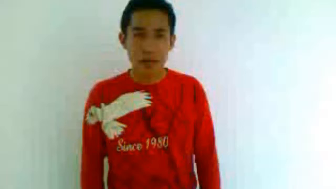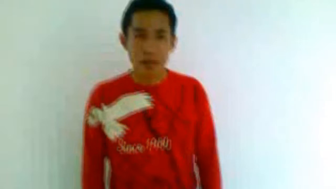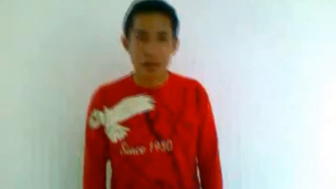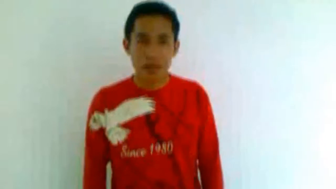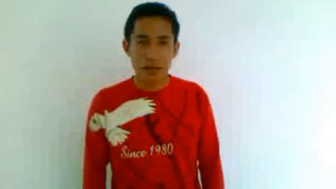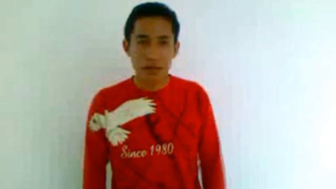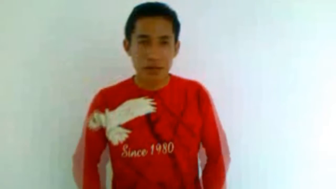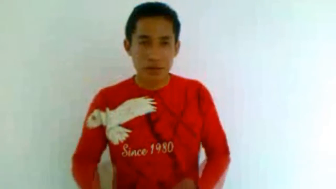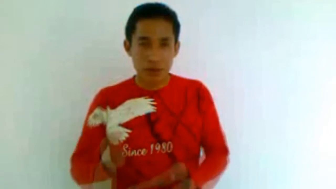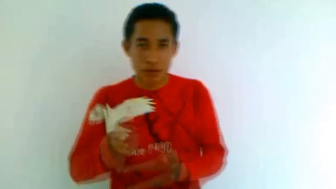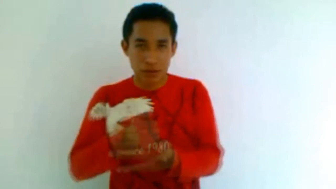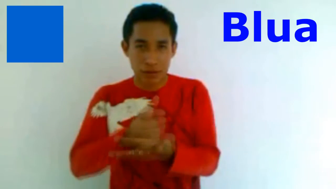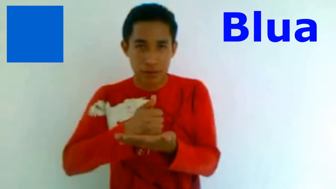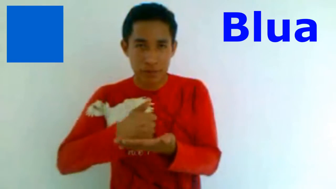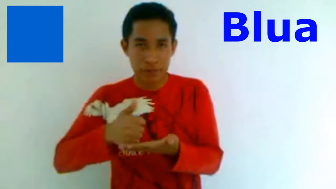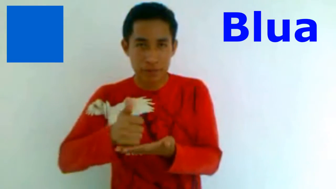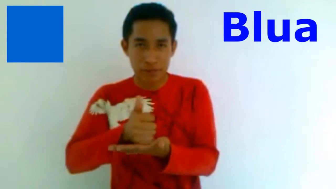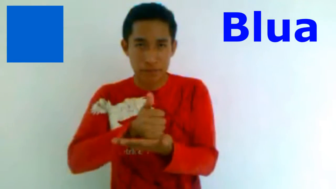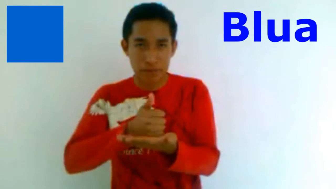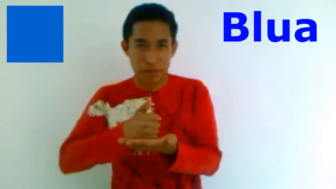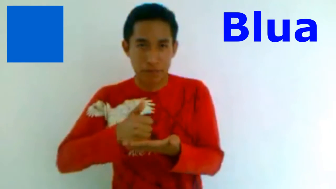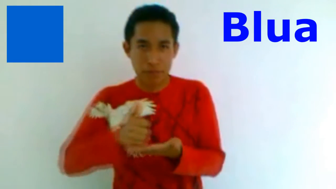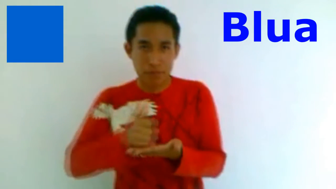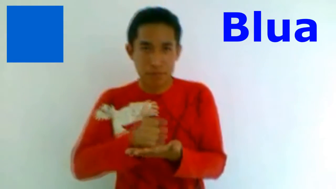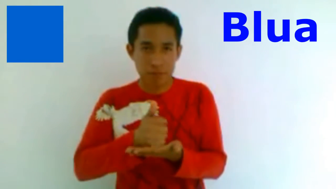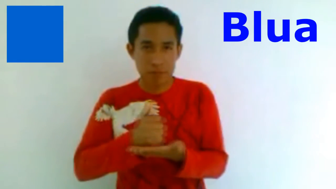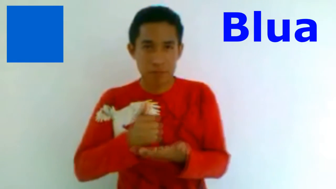Eo Blua